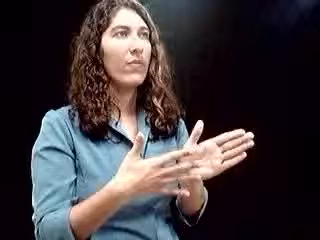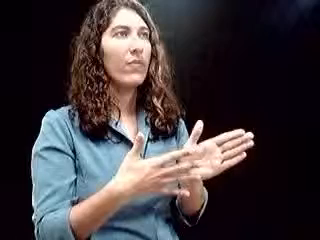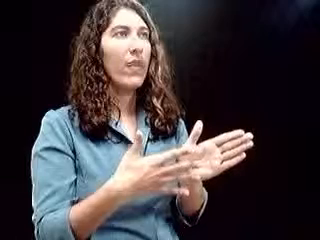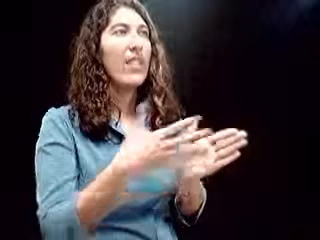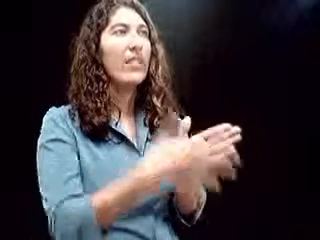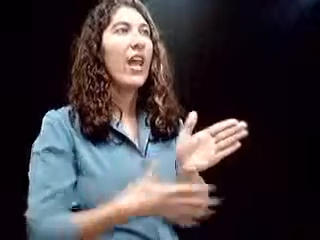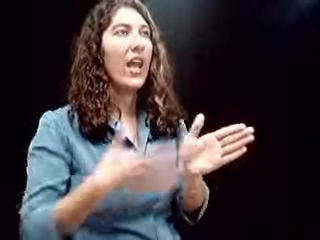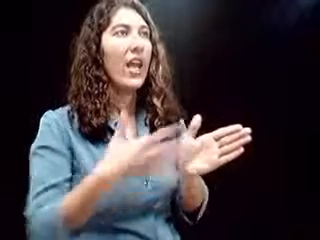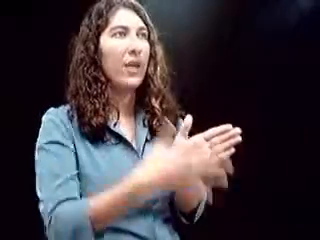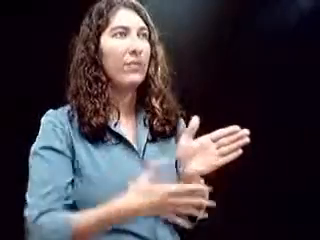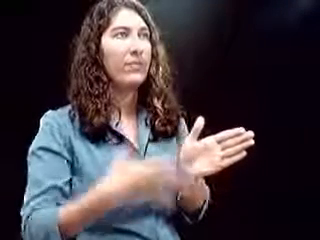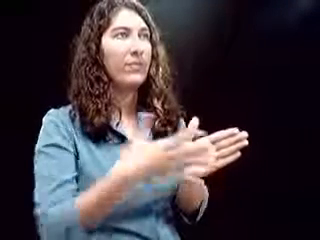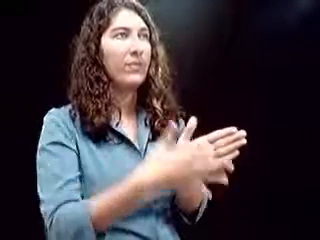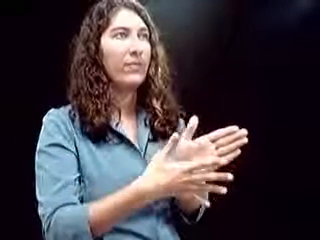trem